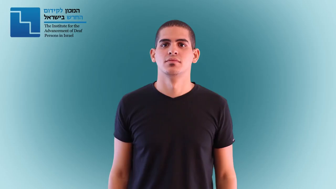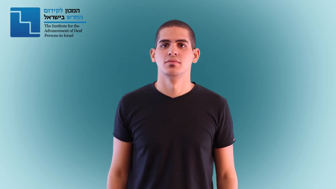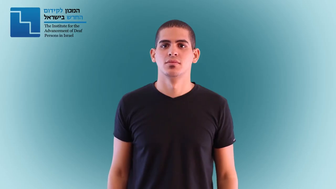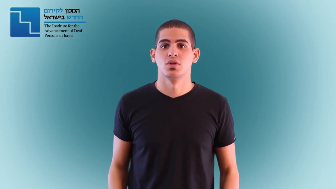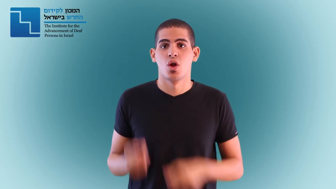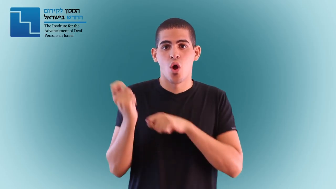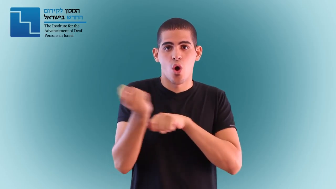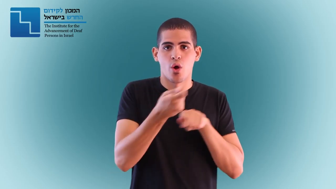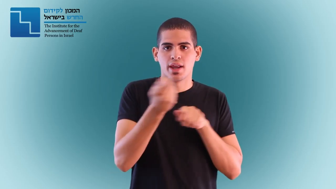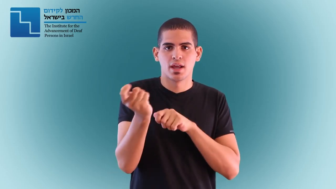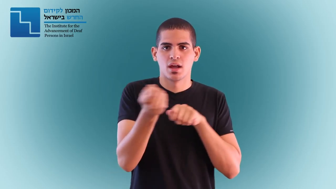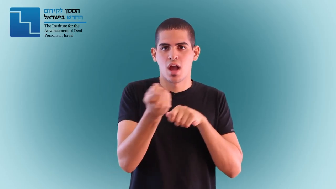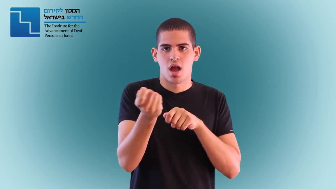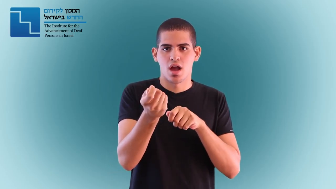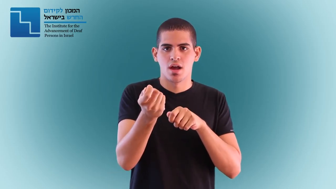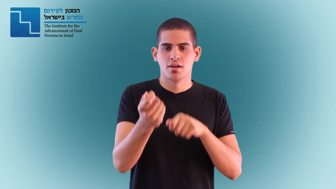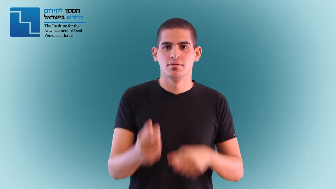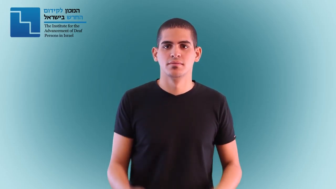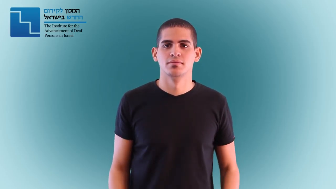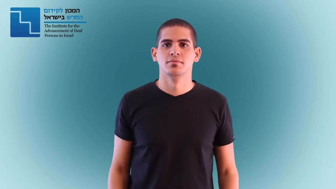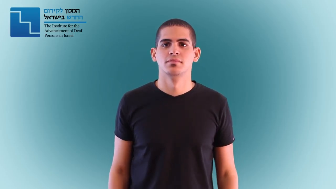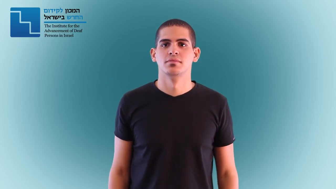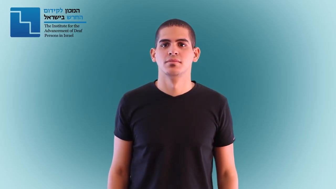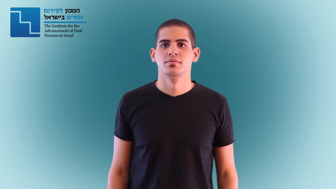הוקי קרח